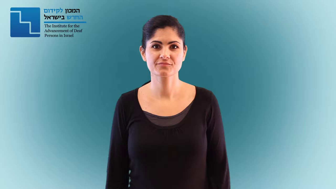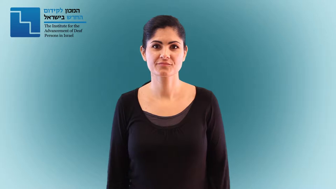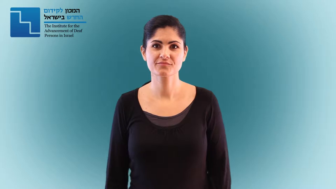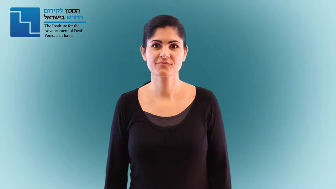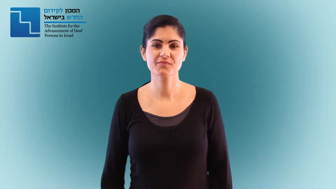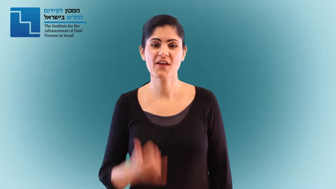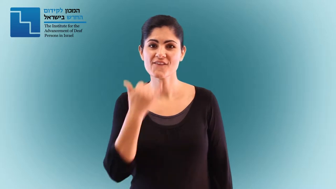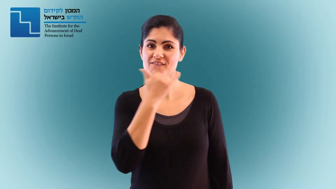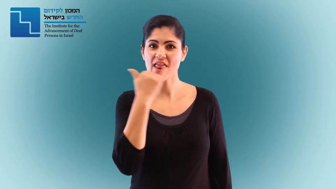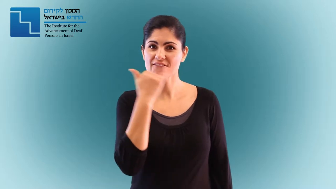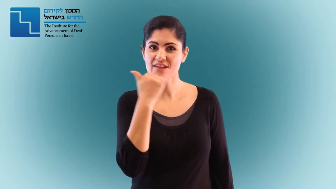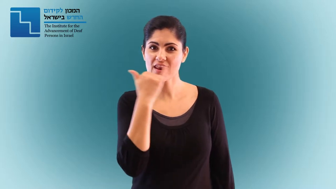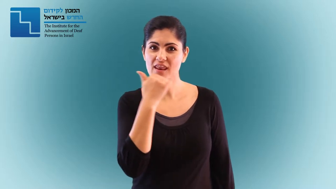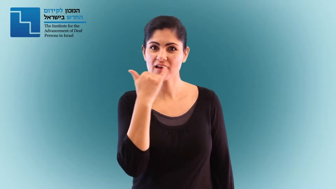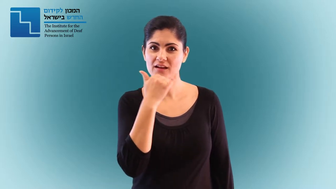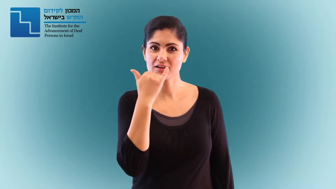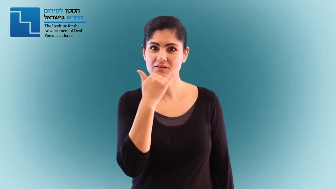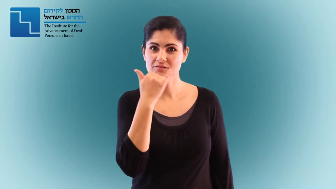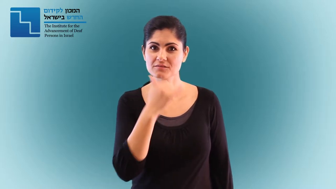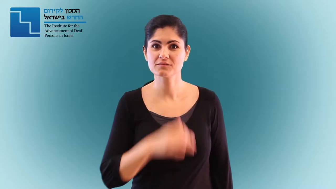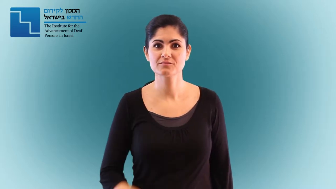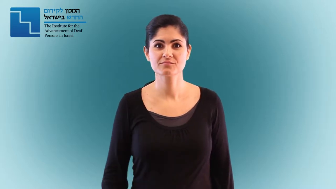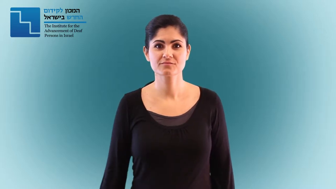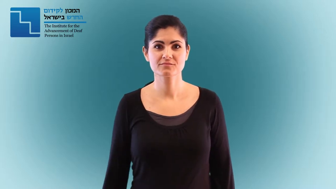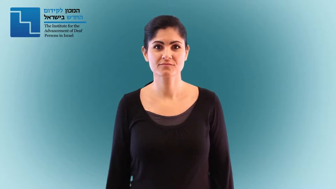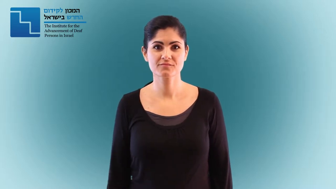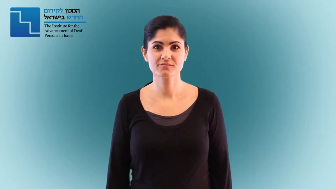פלאפל